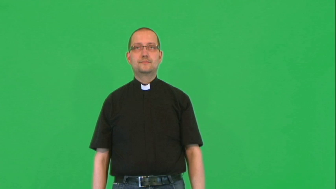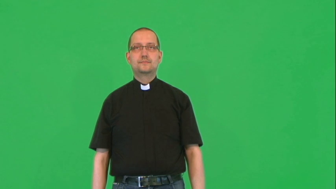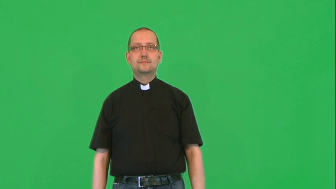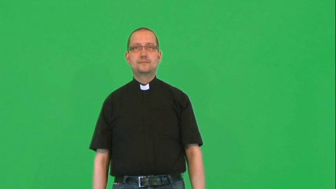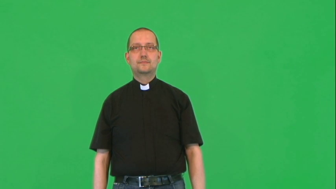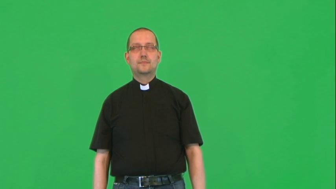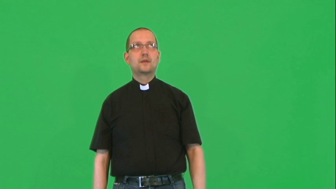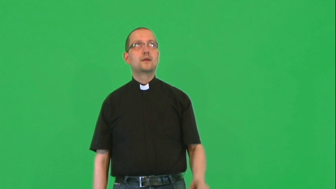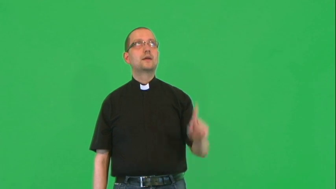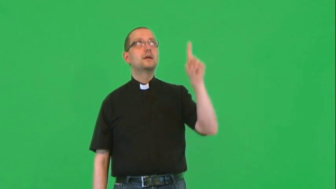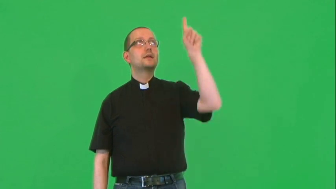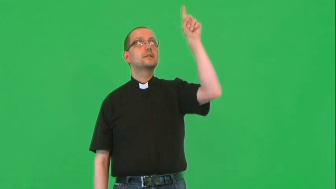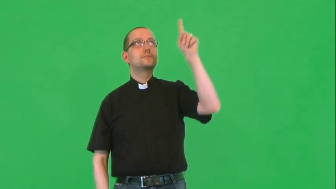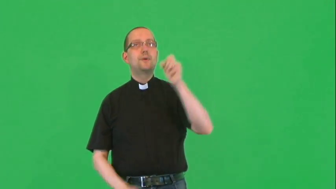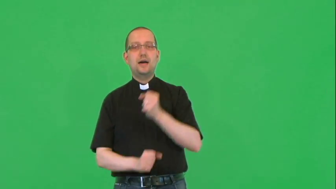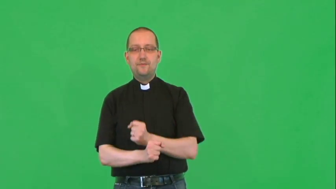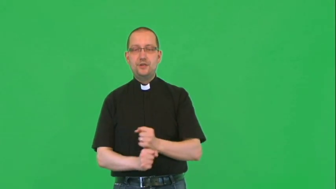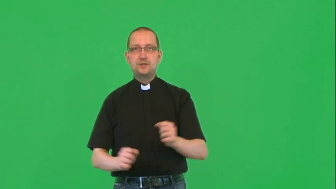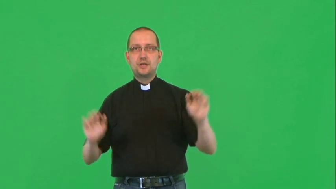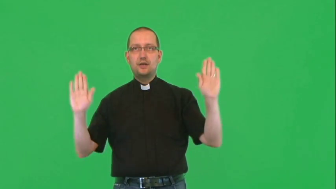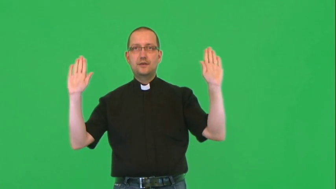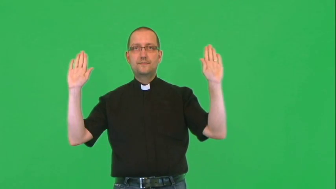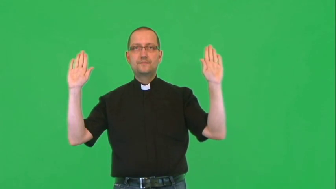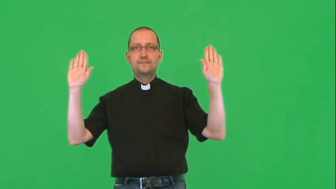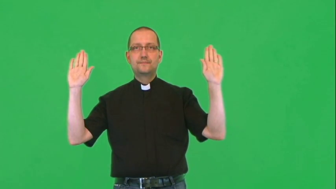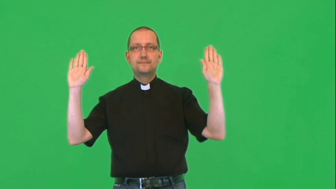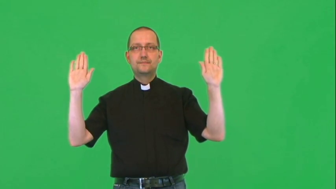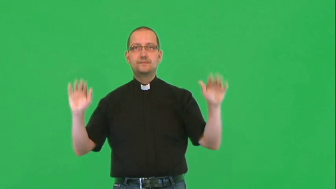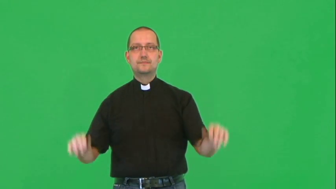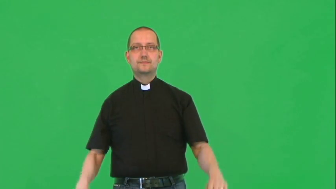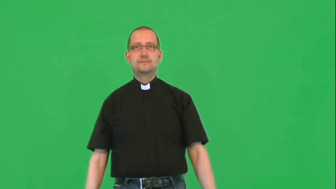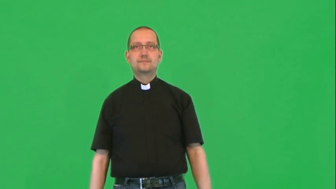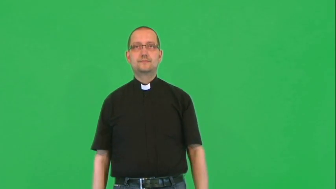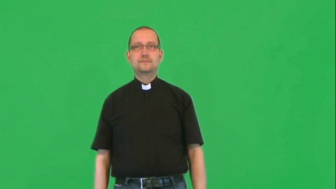Zbawiciel